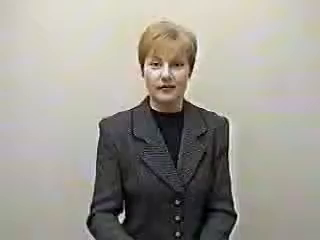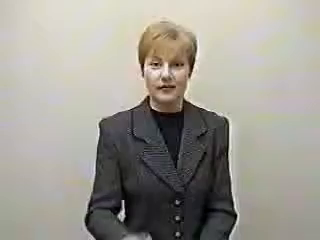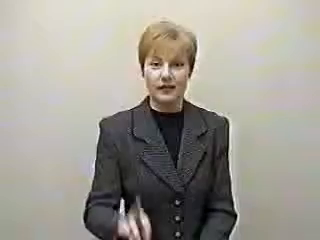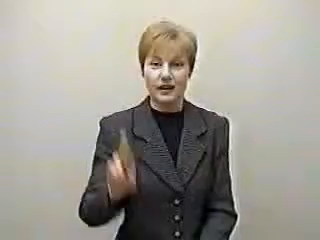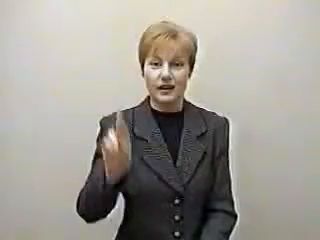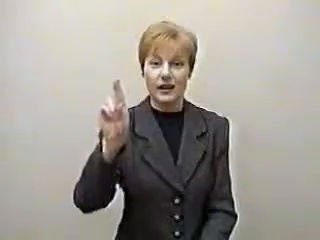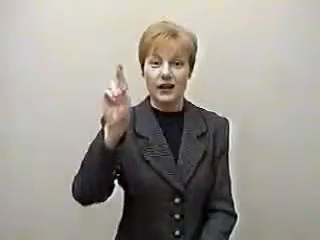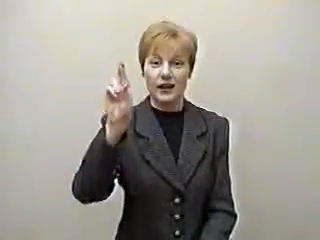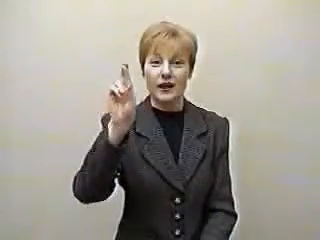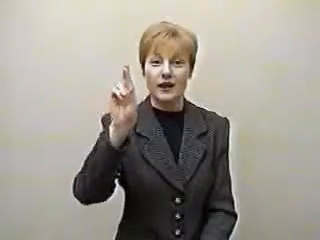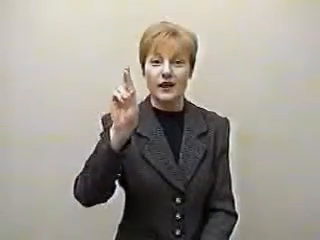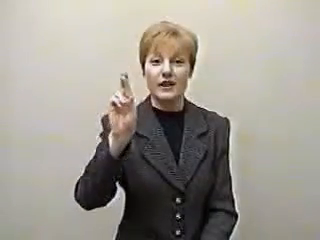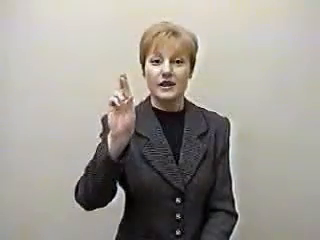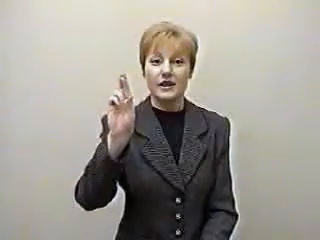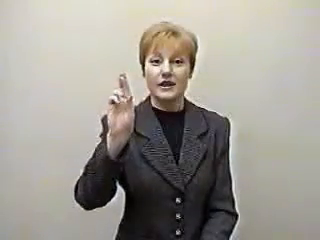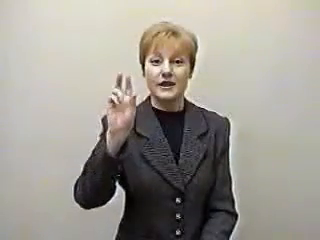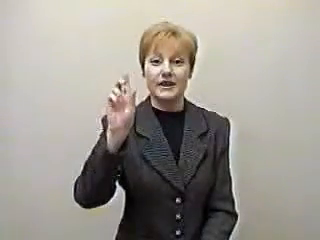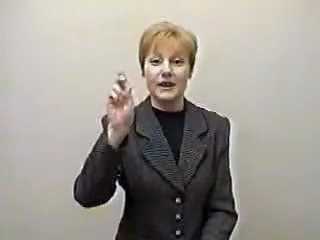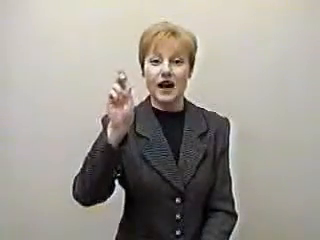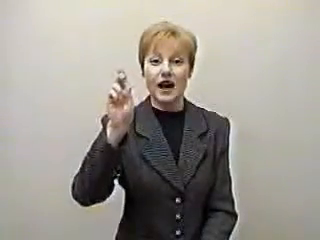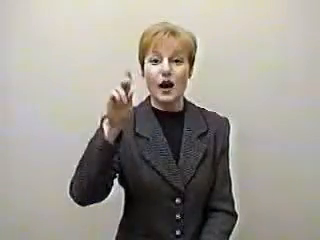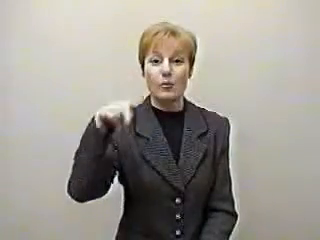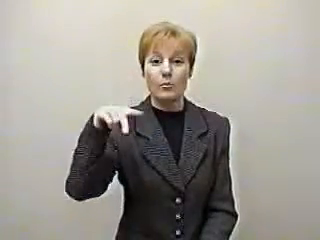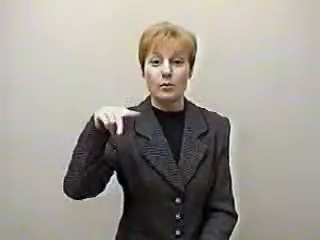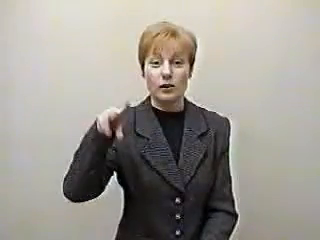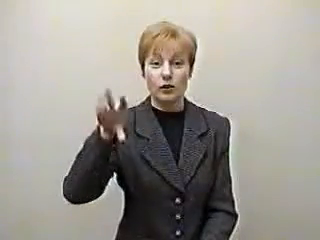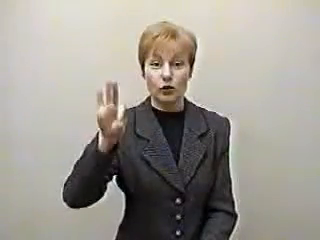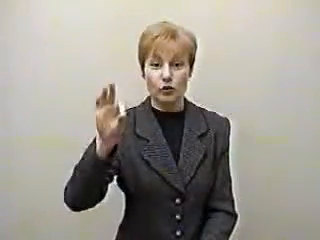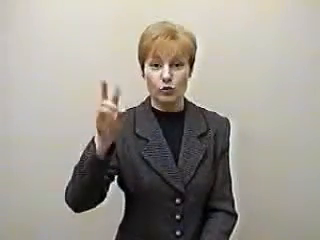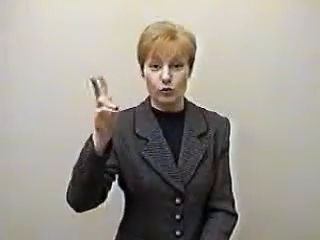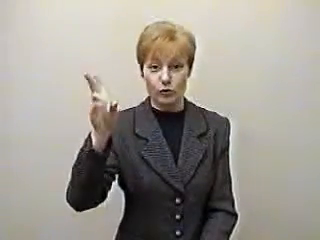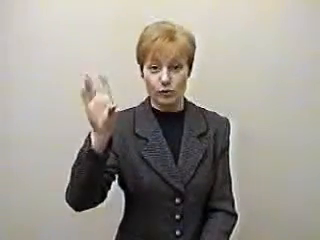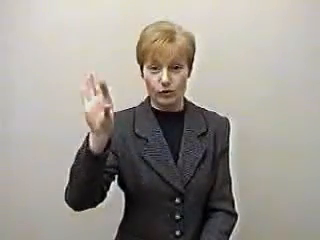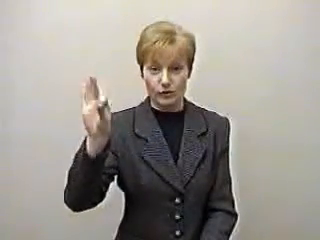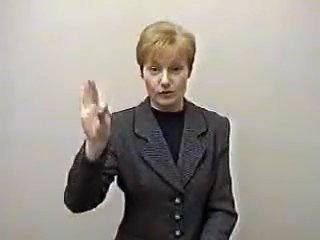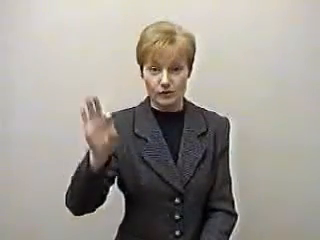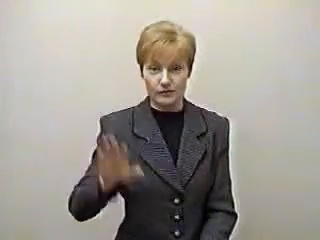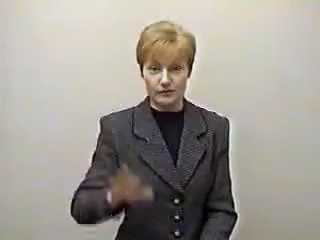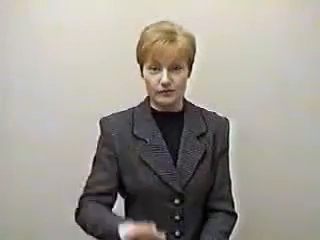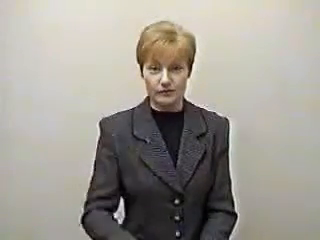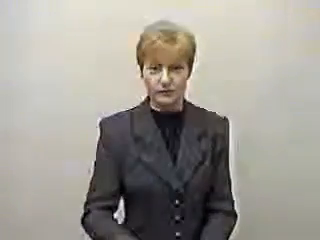яблоко